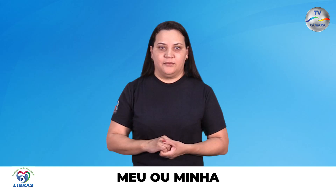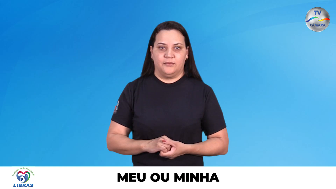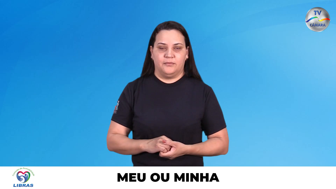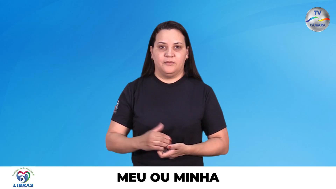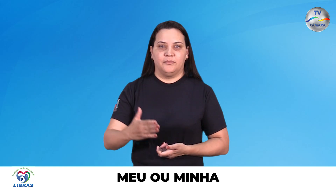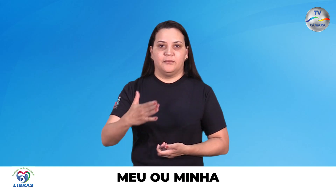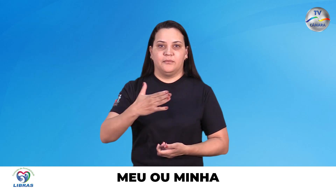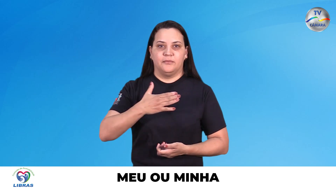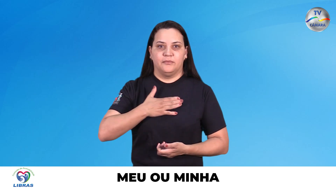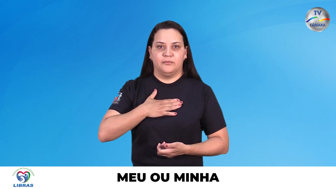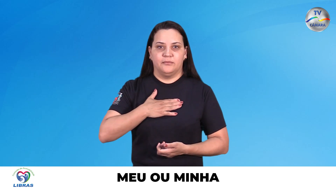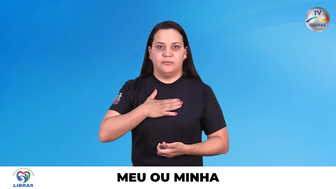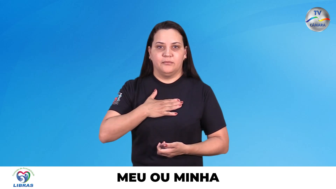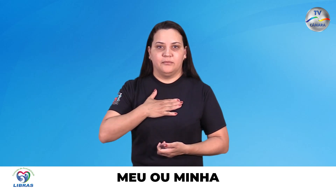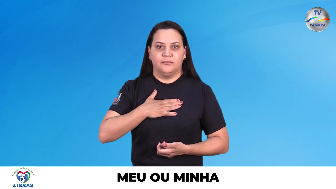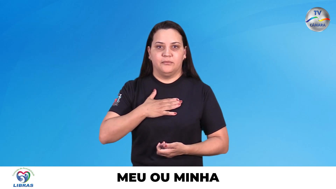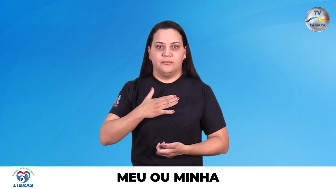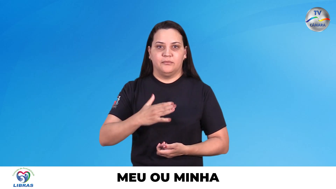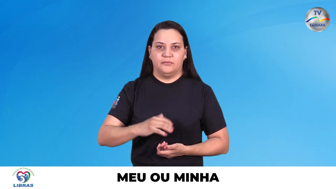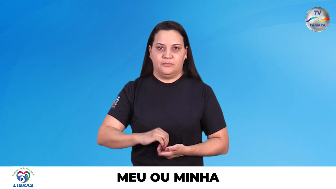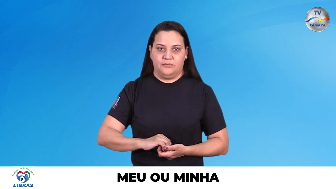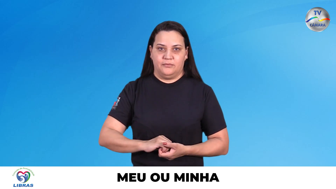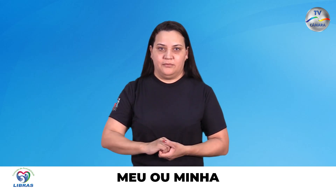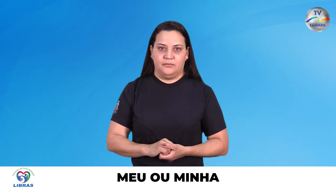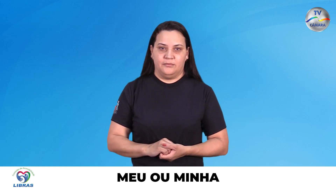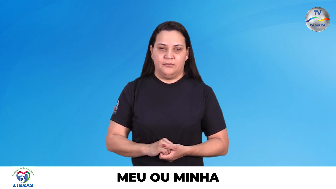Meu ou minha